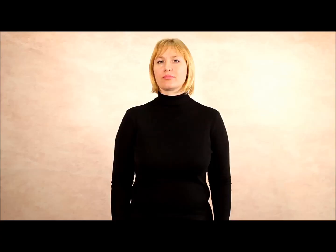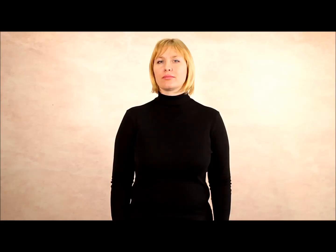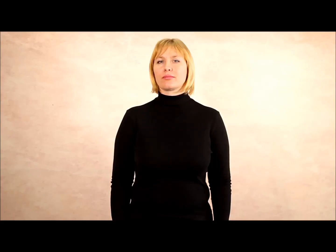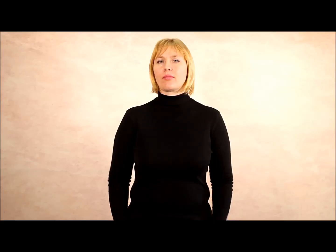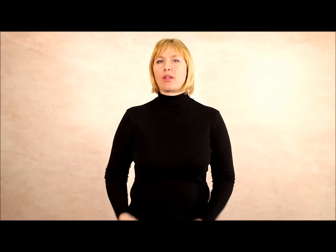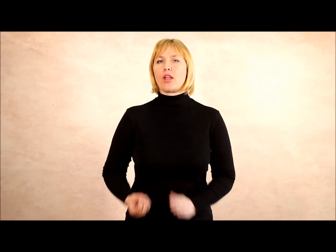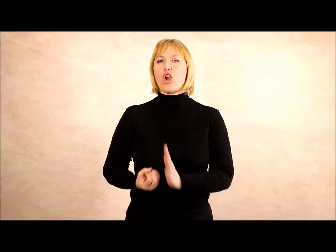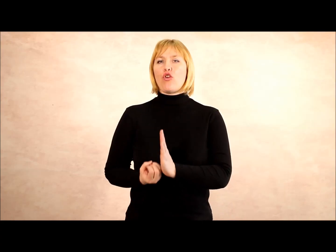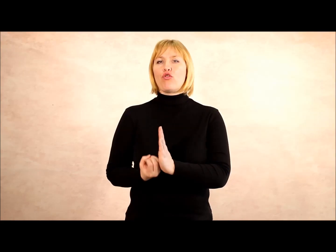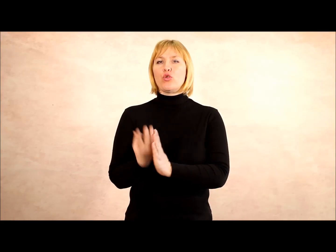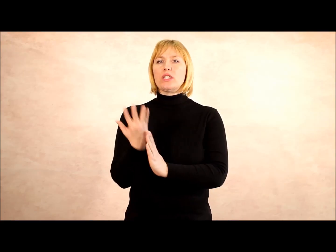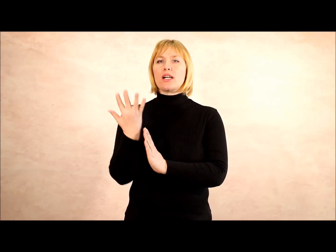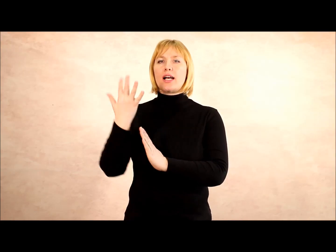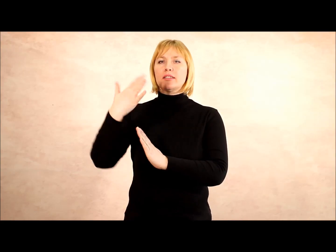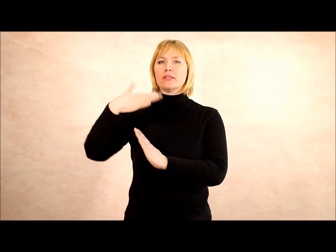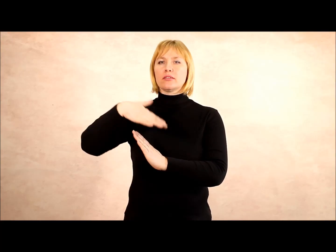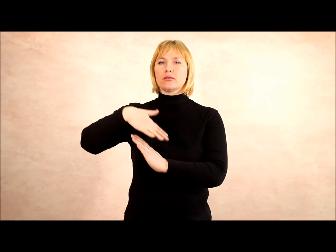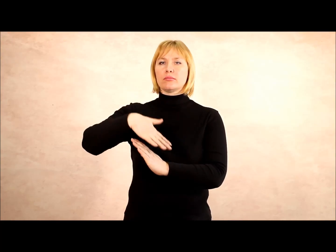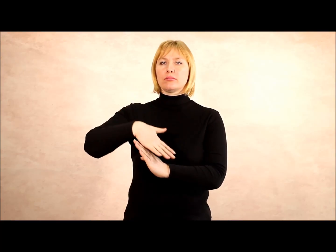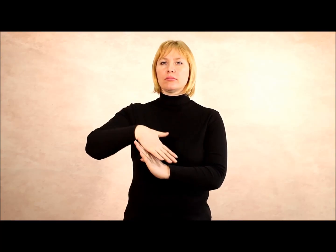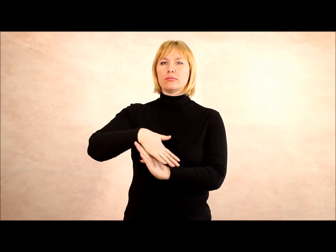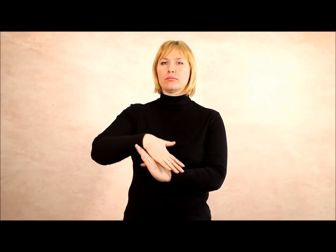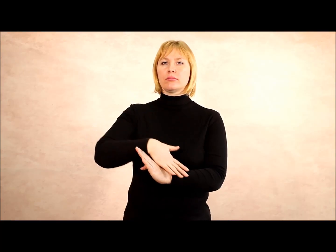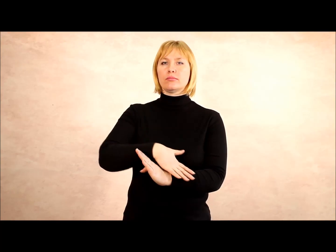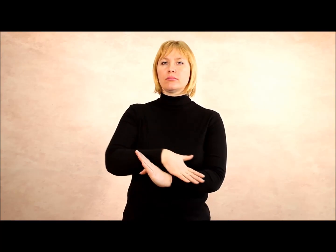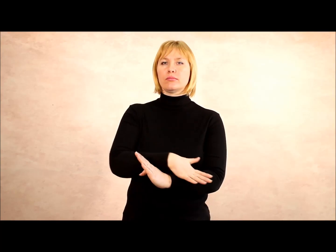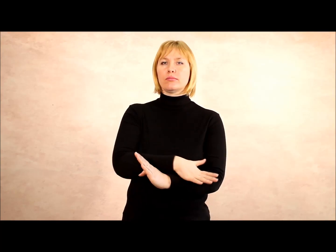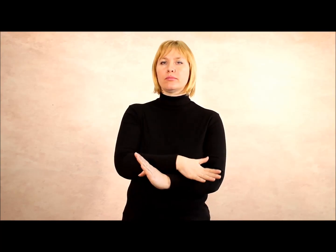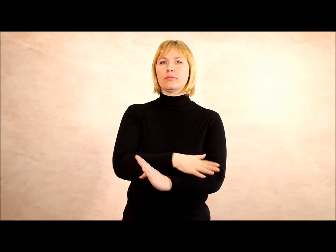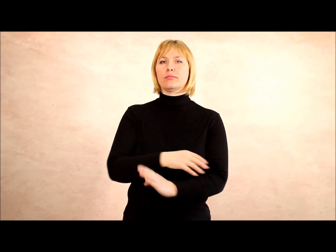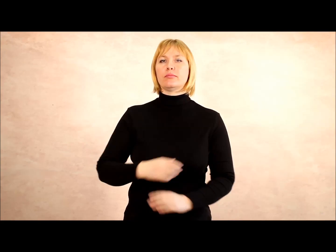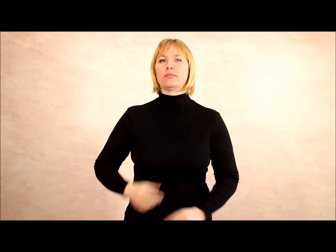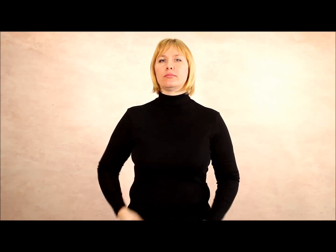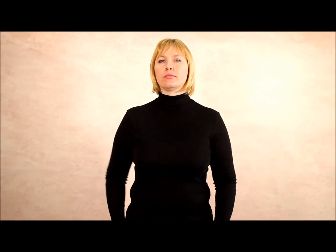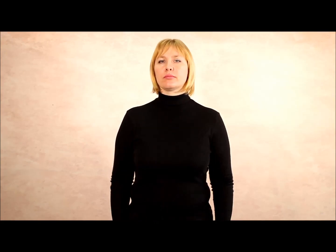Vulcan